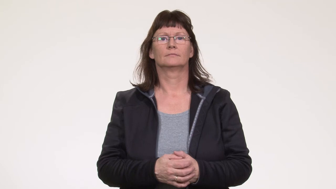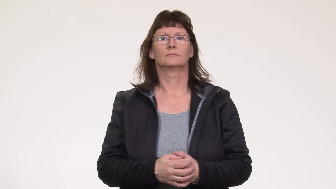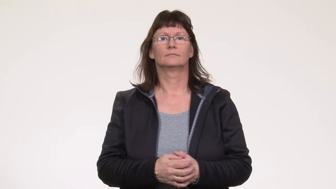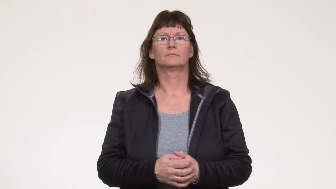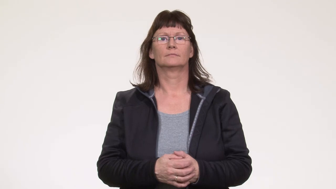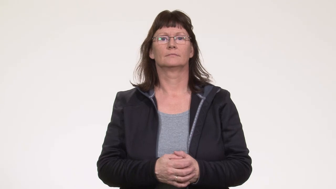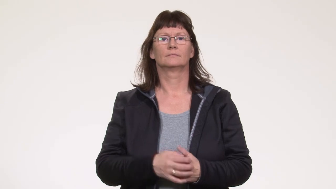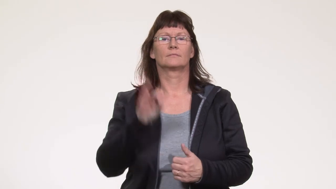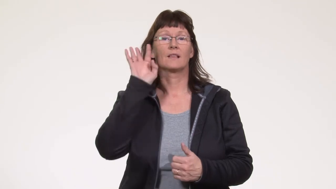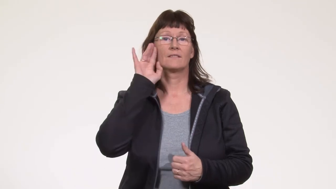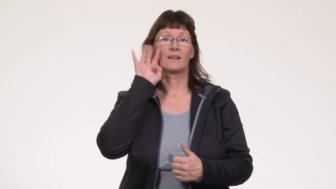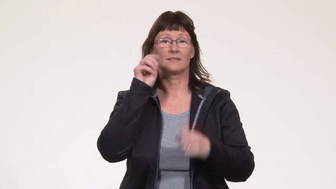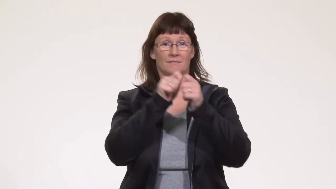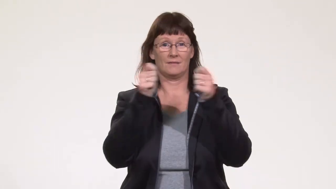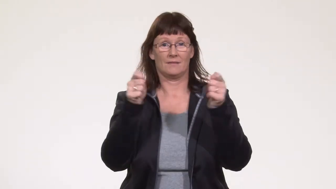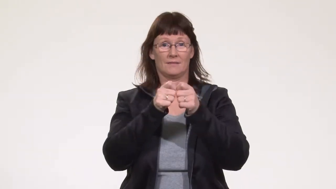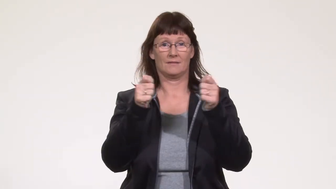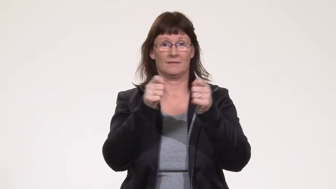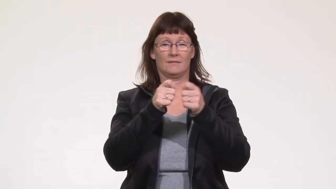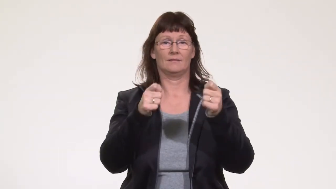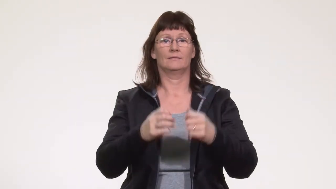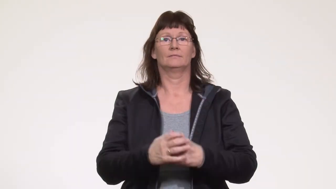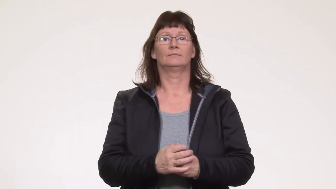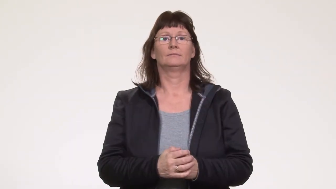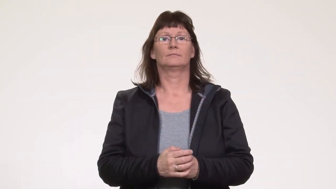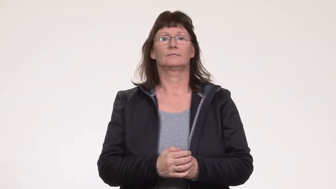Fréttablaðið